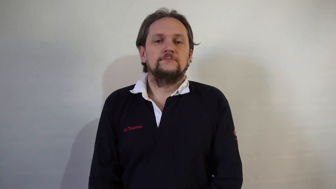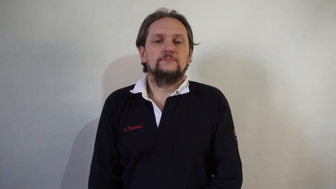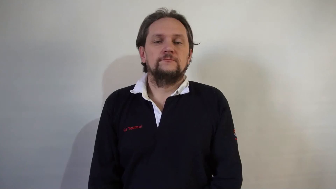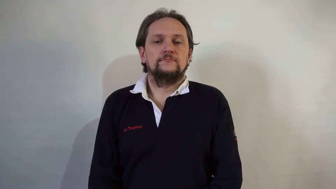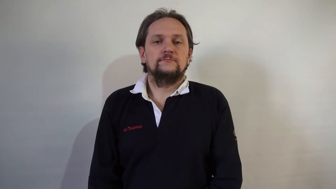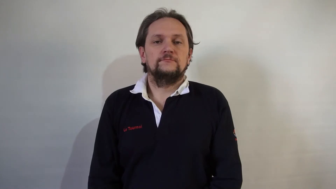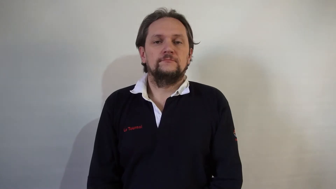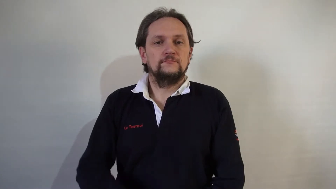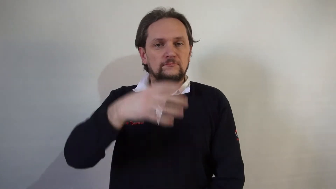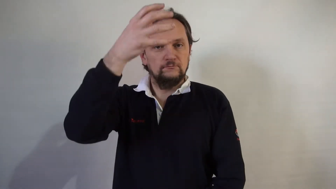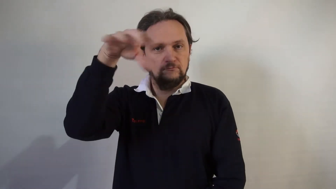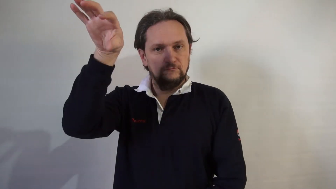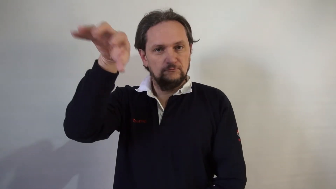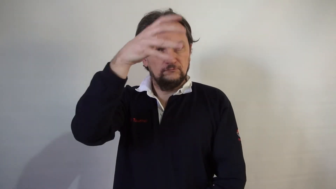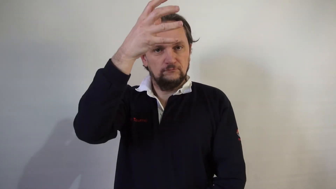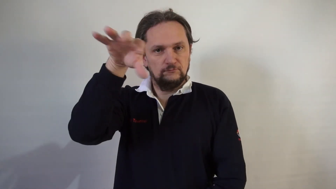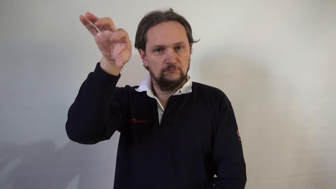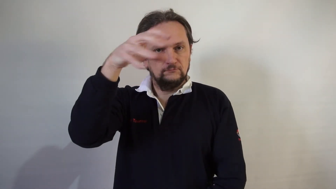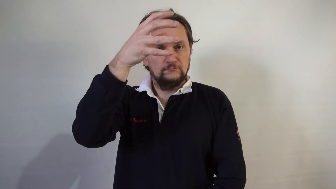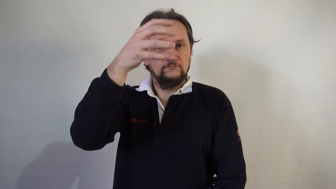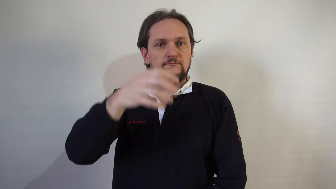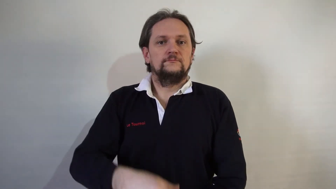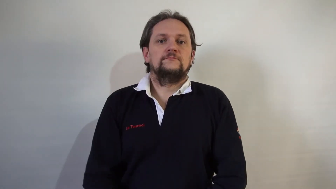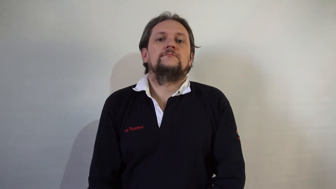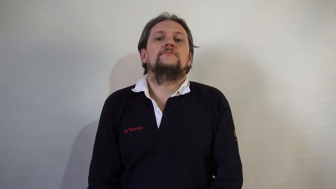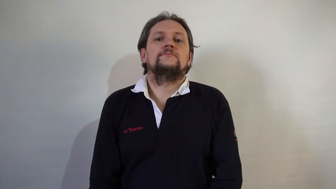Cloche